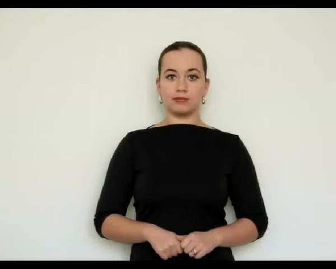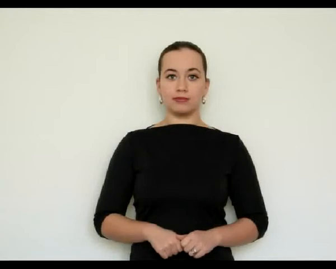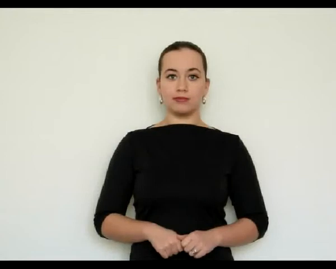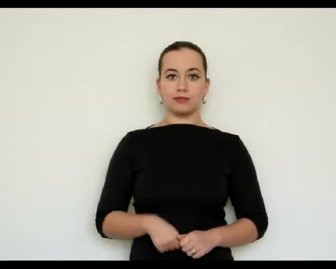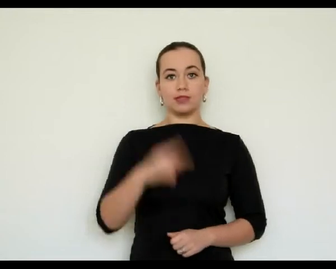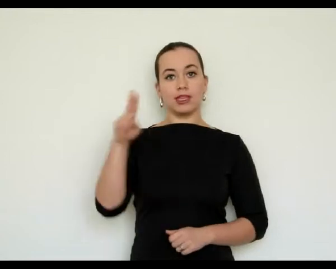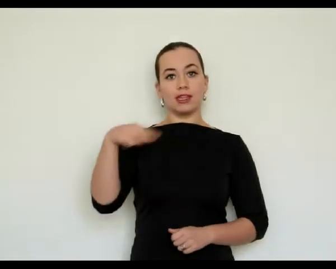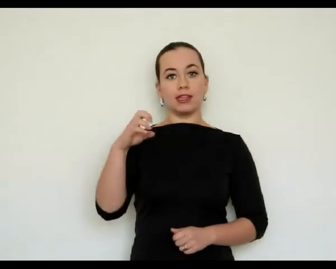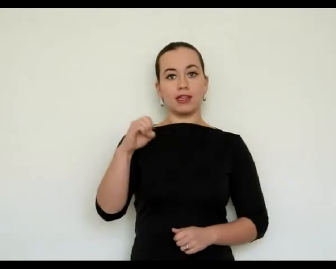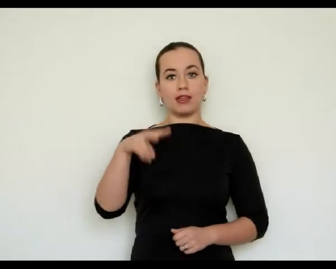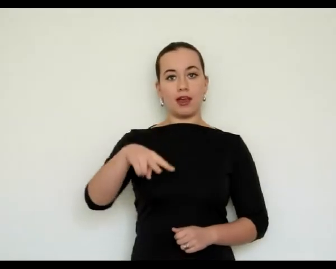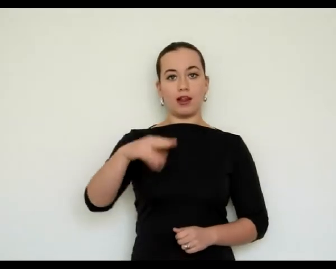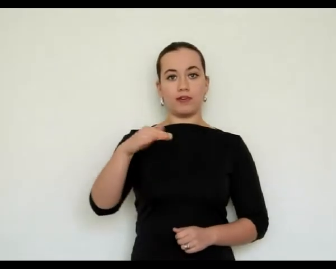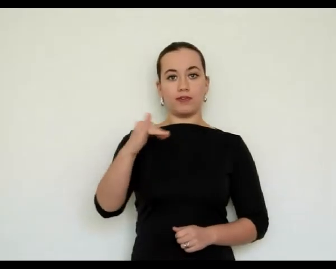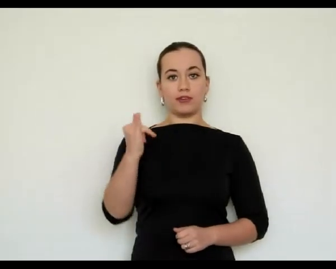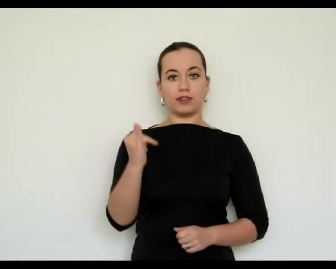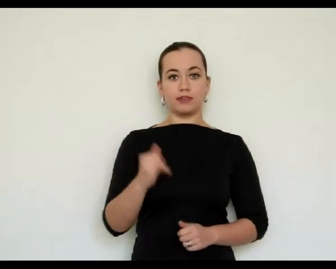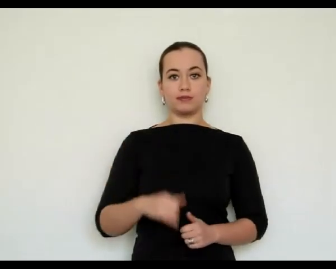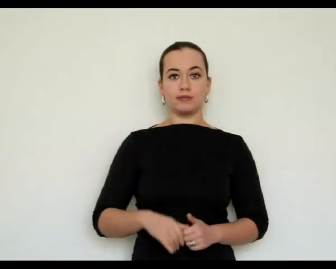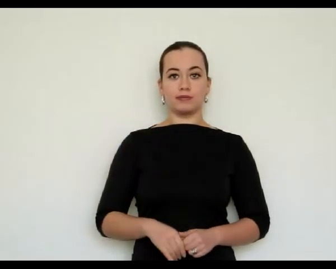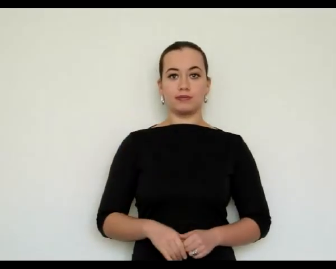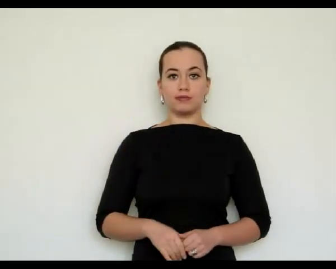делфи